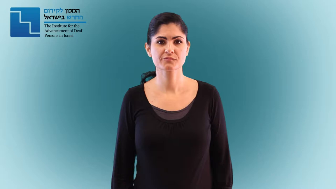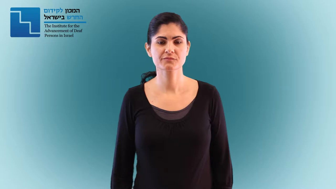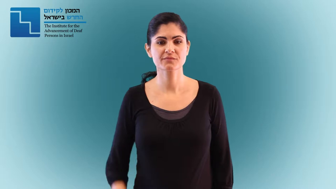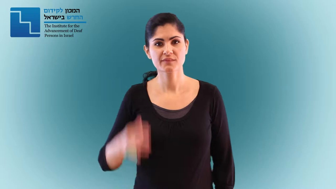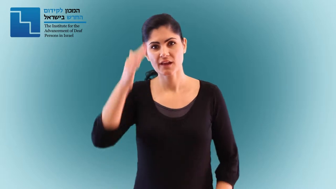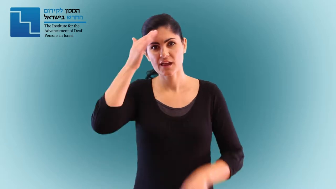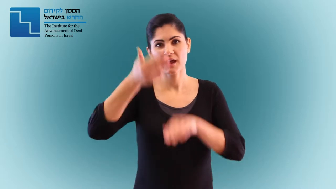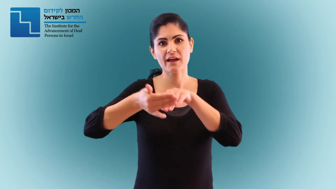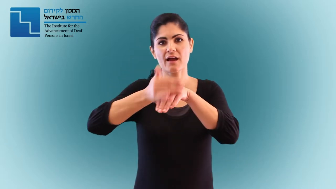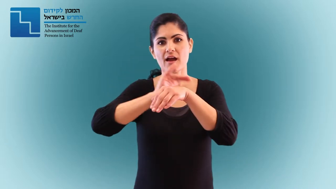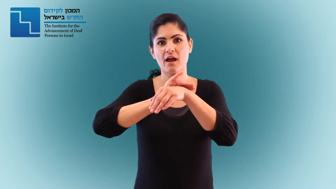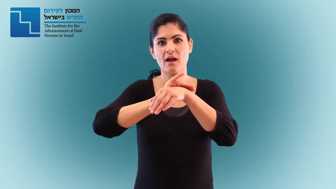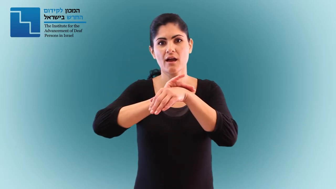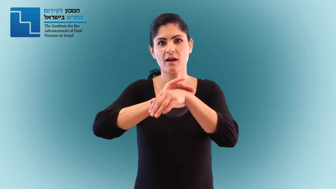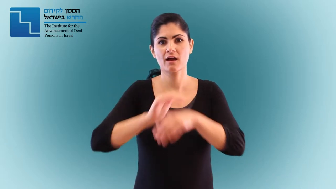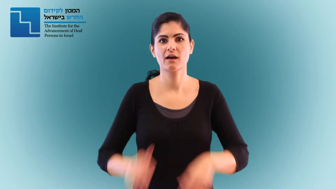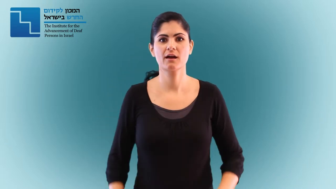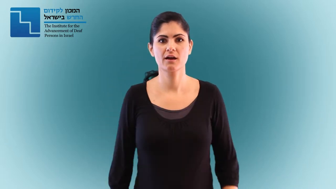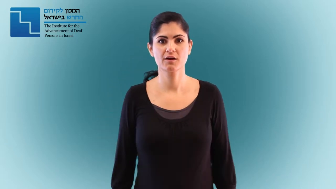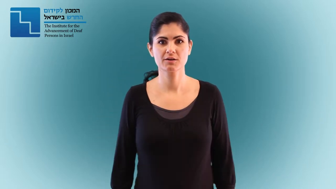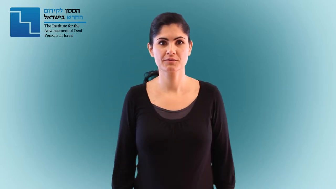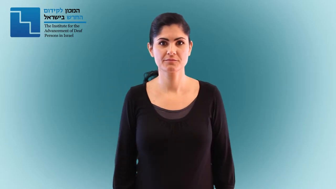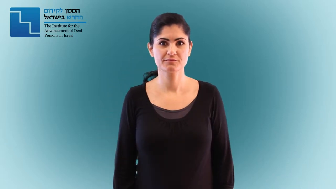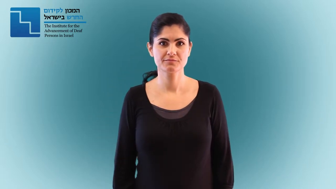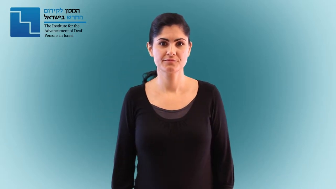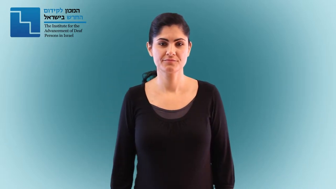קירח